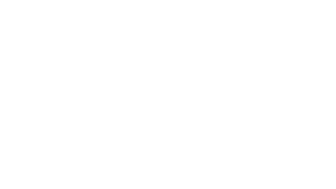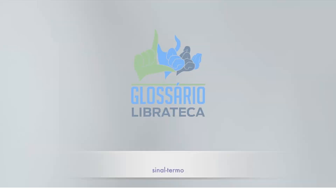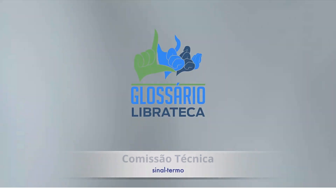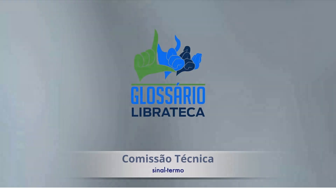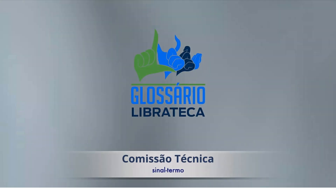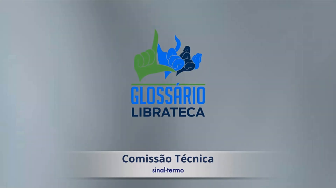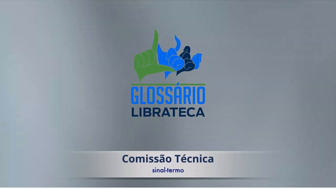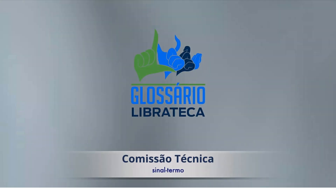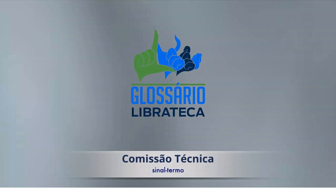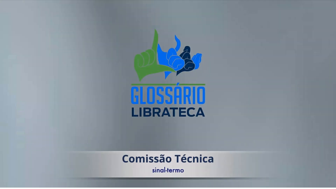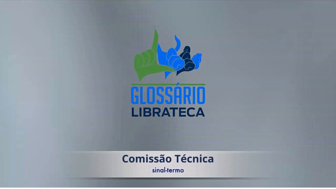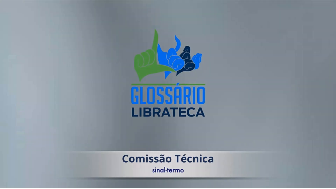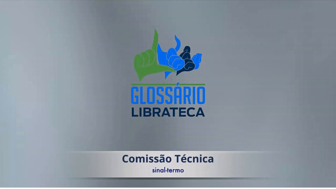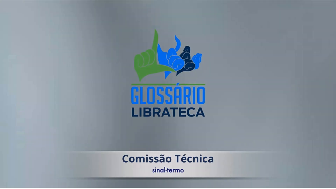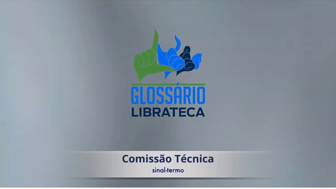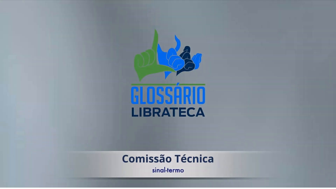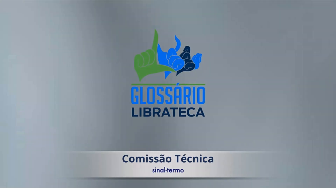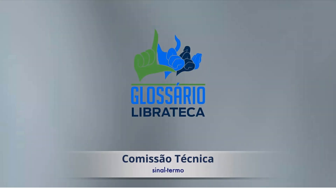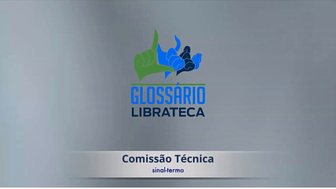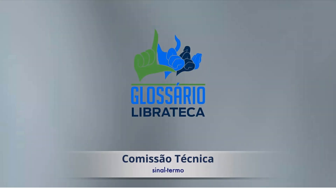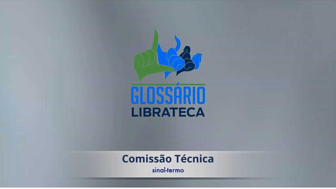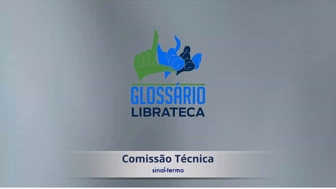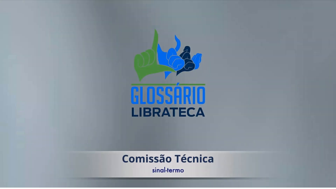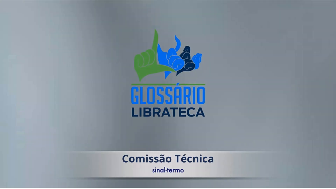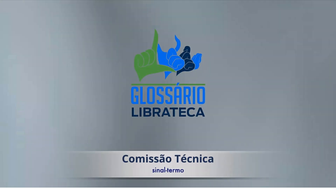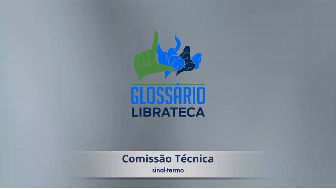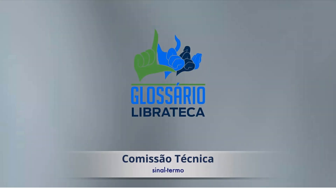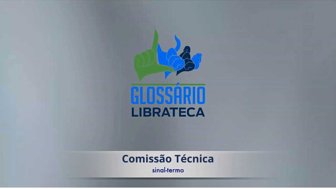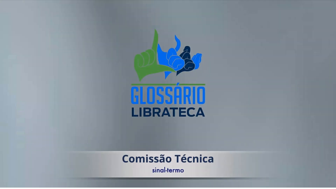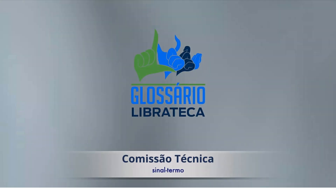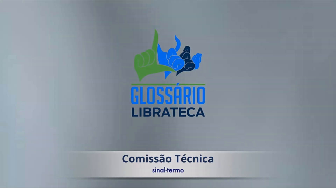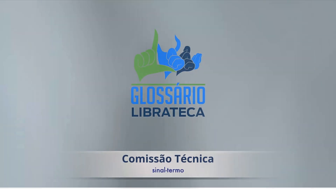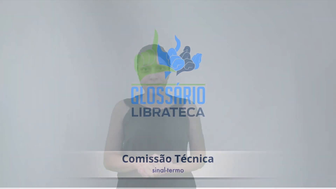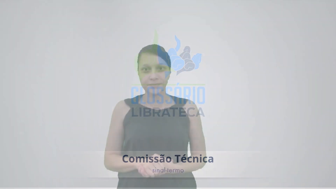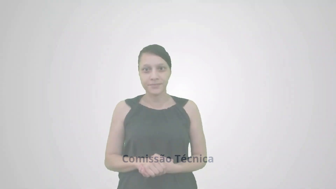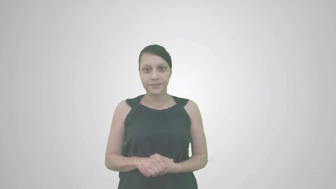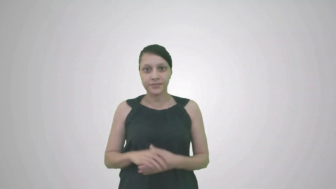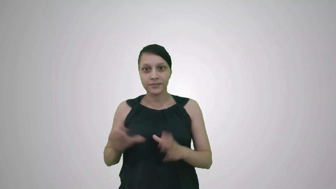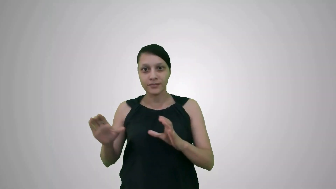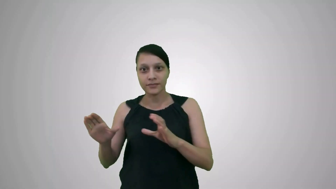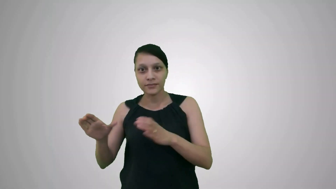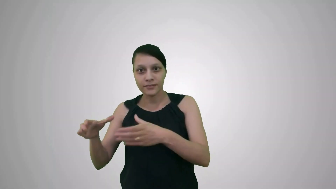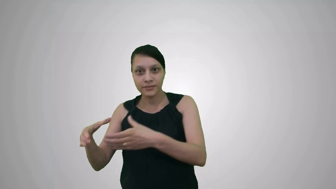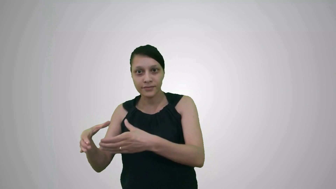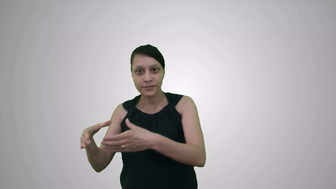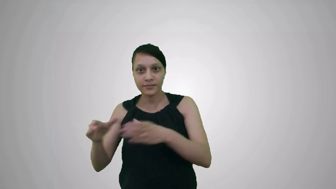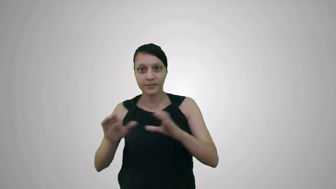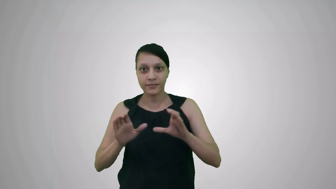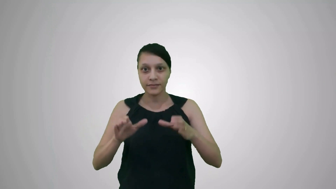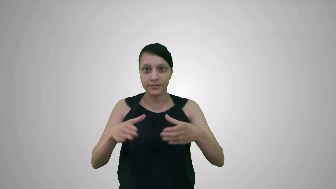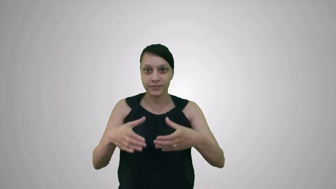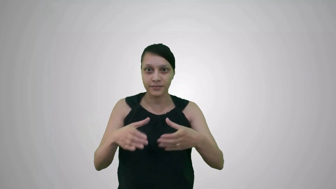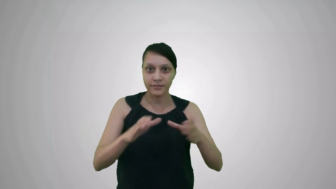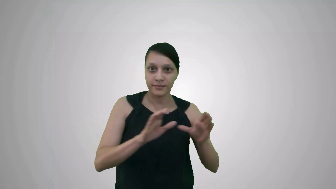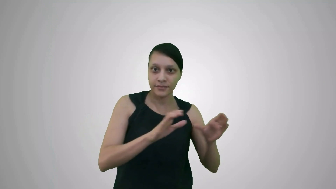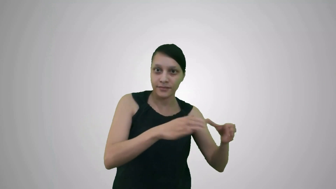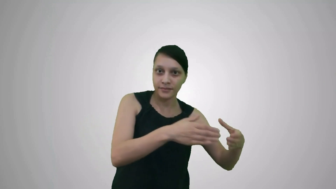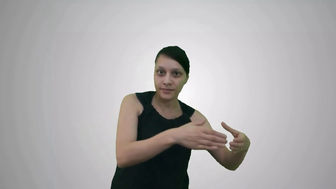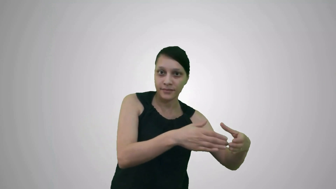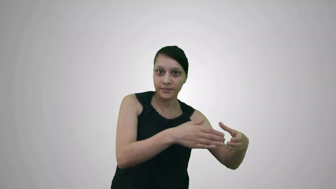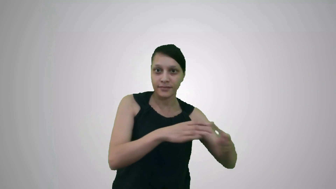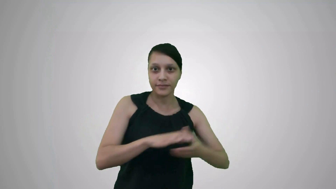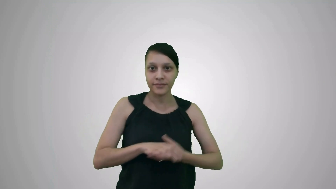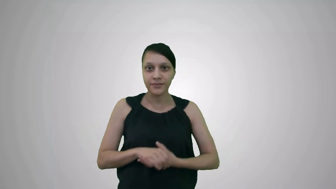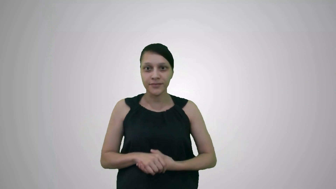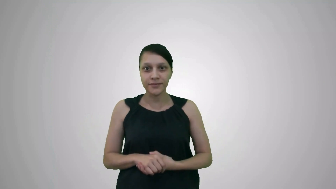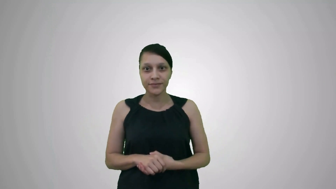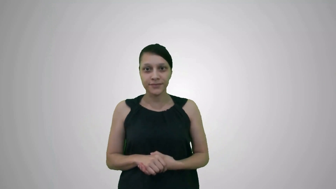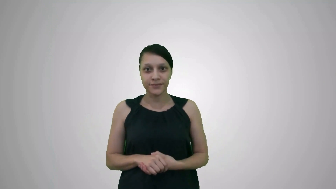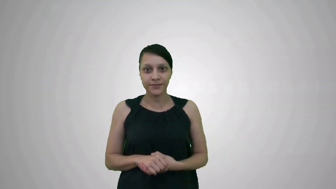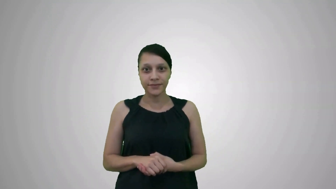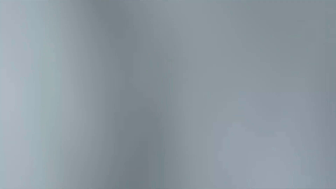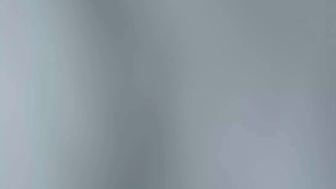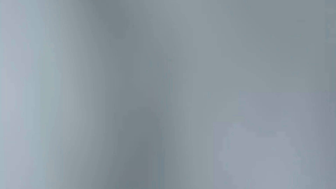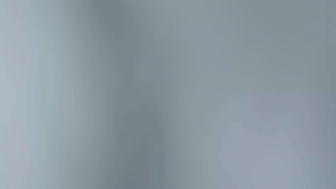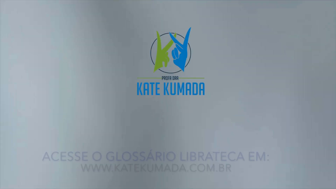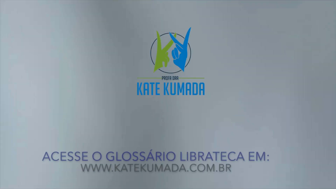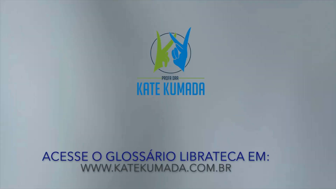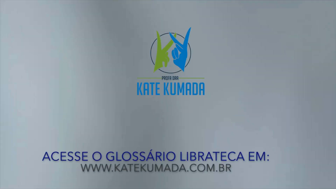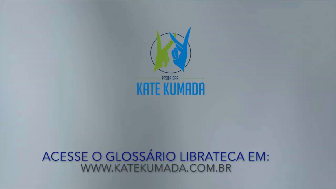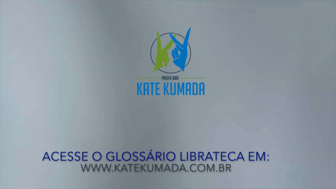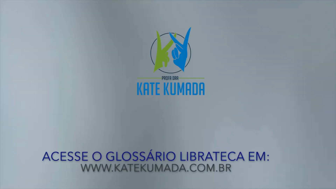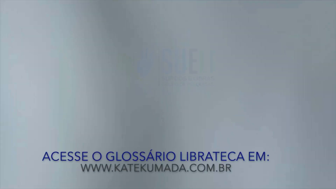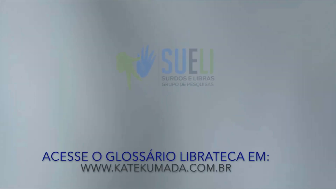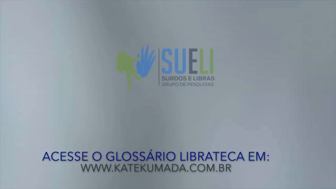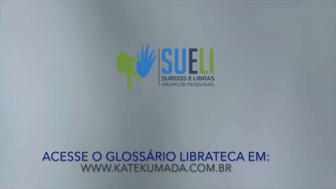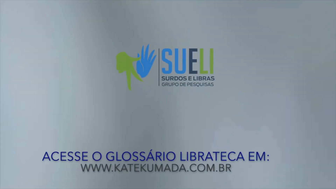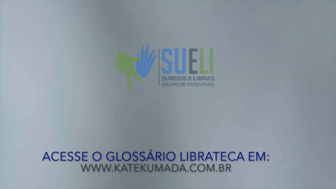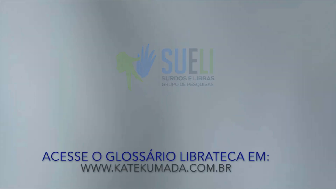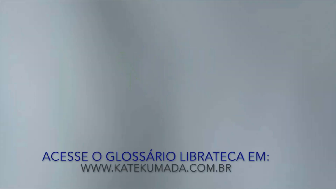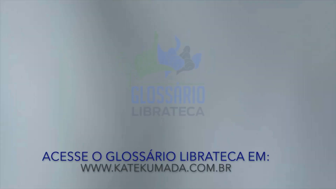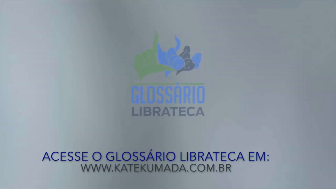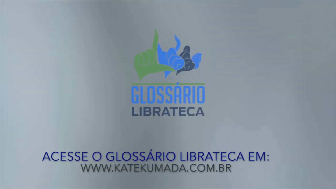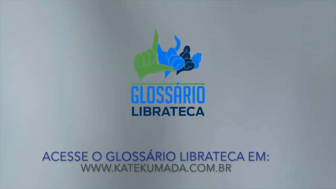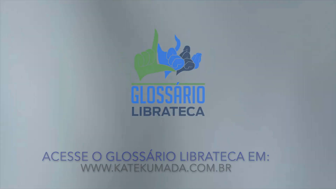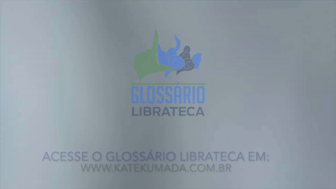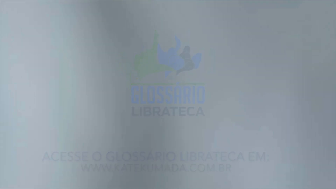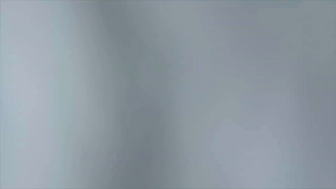Comissão técnica